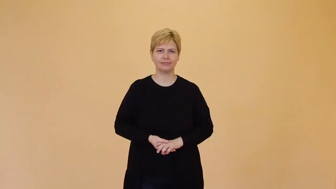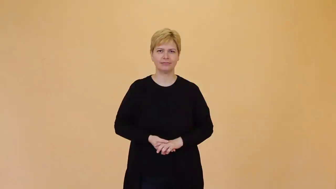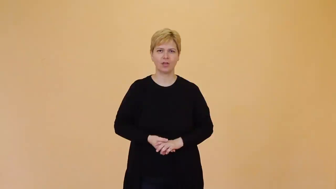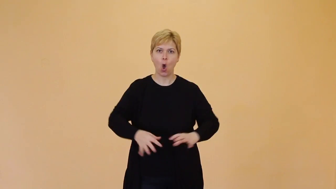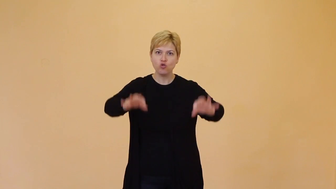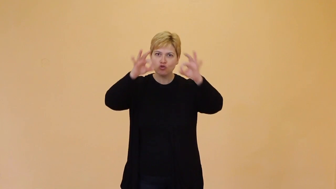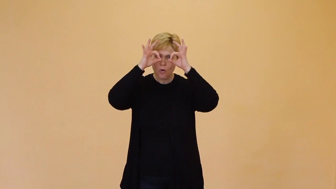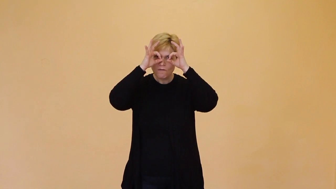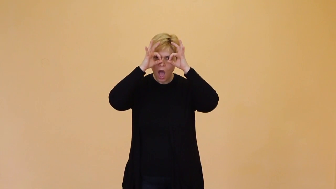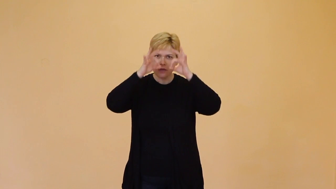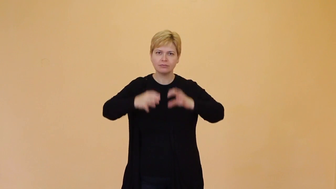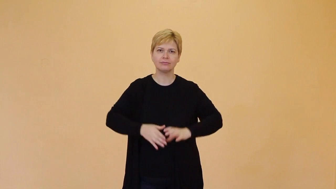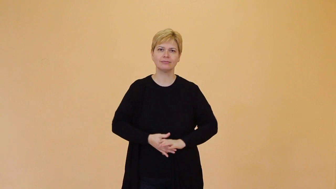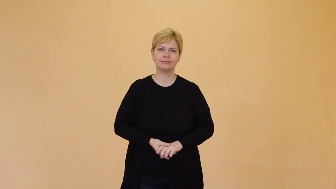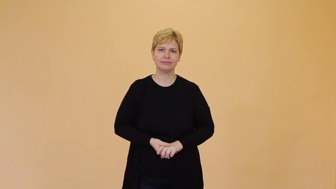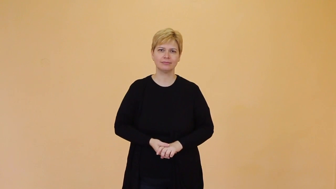sova